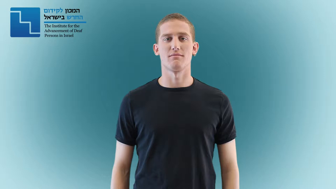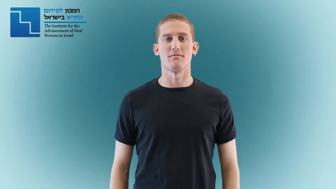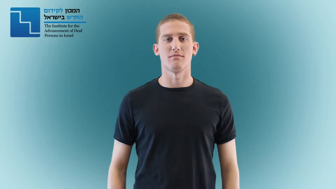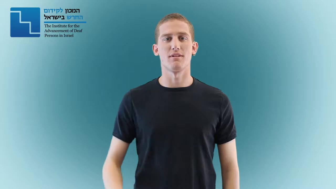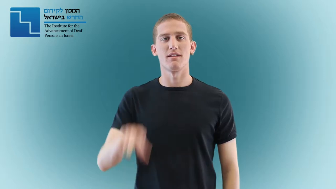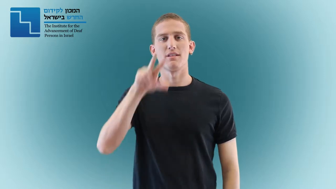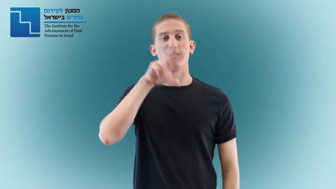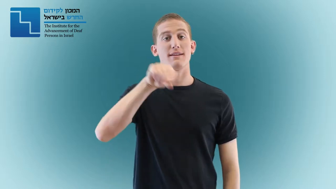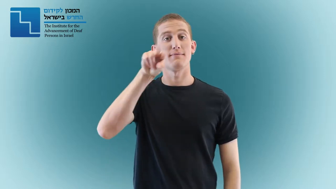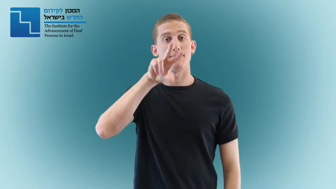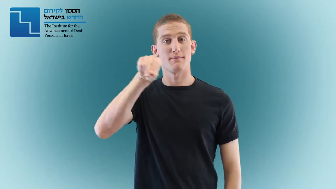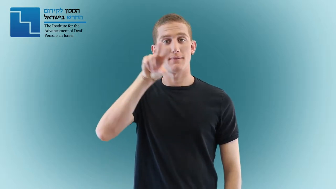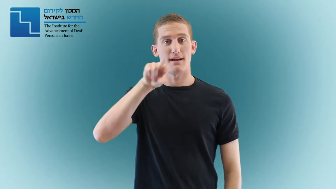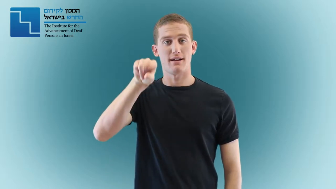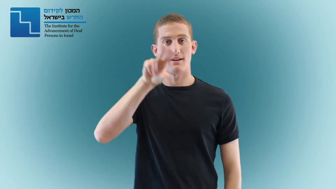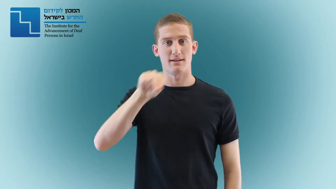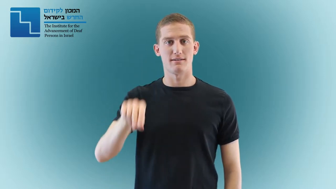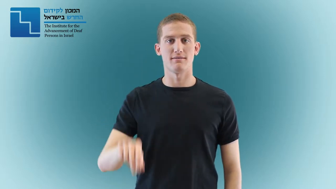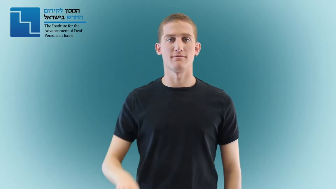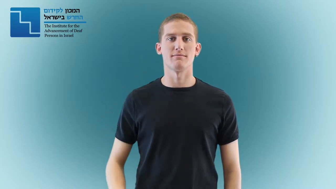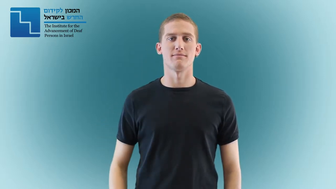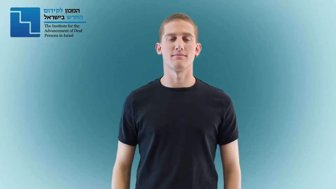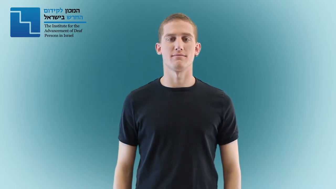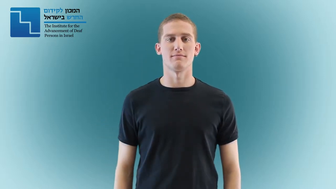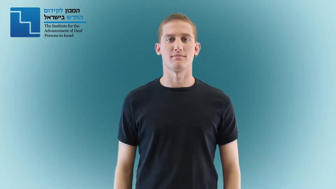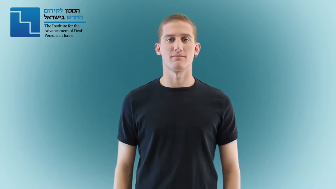לדבר